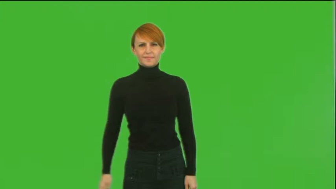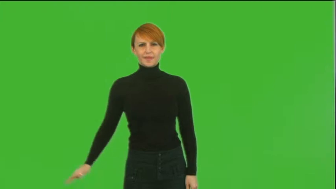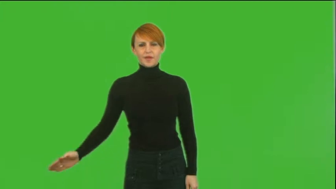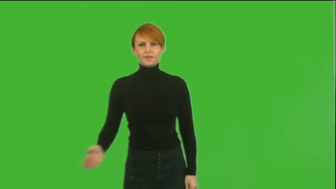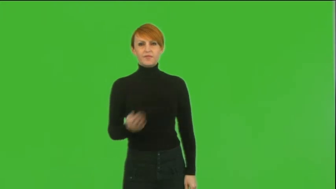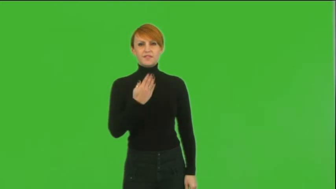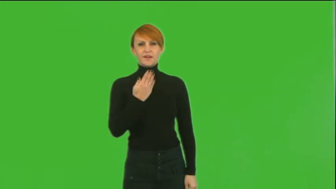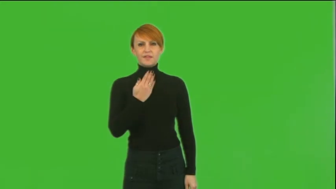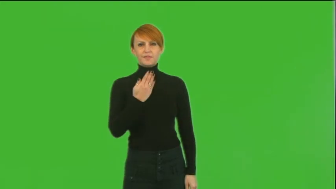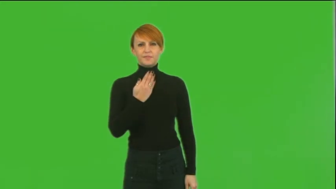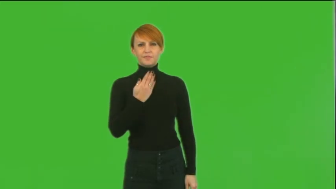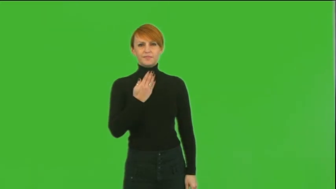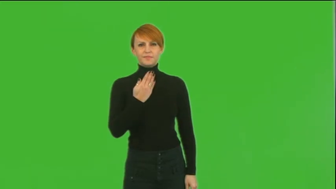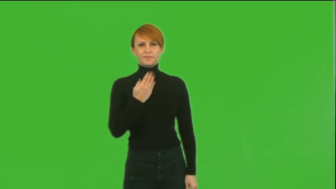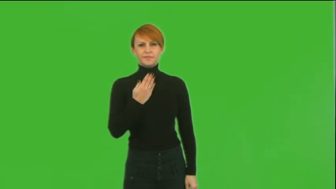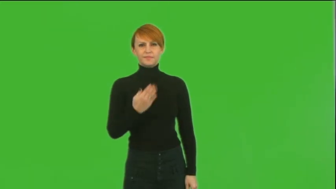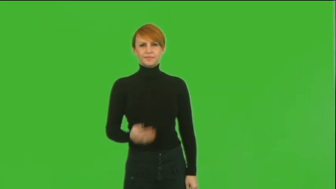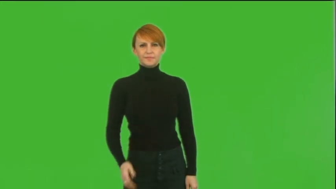wezwanie